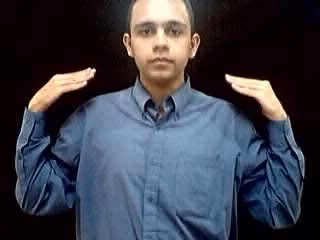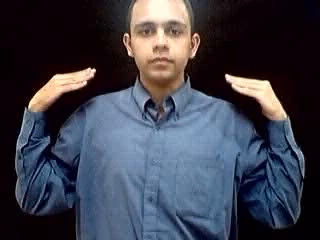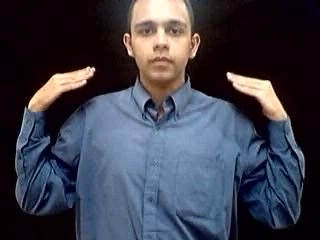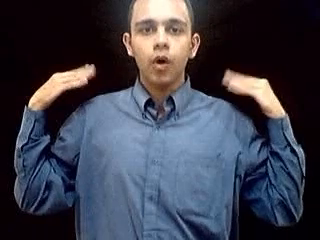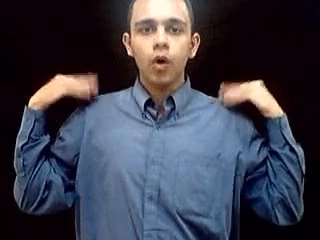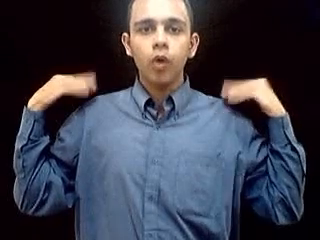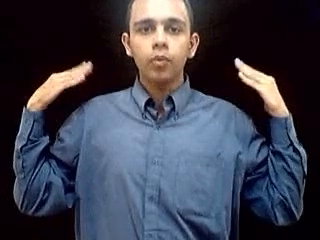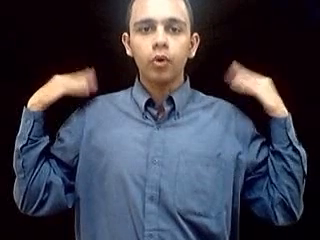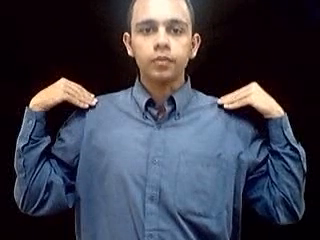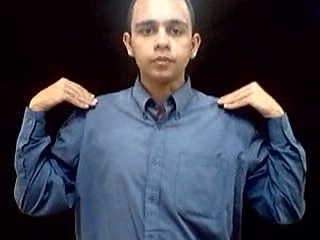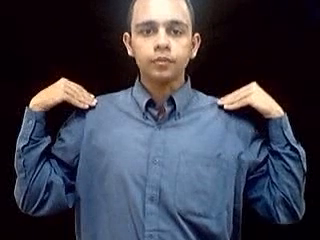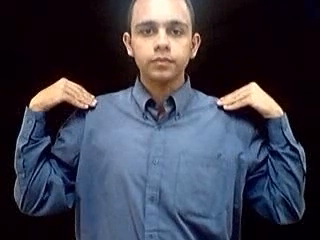ombro